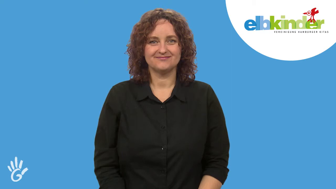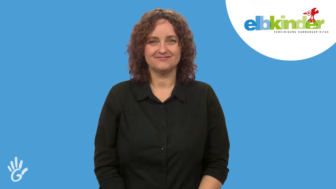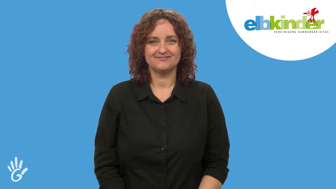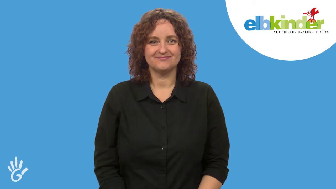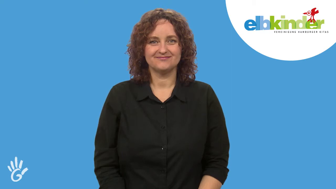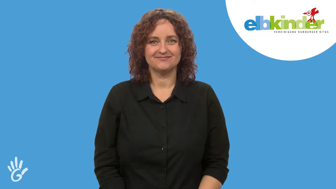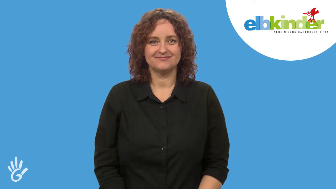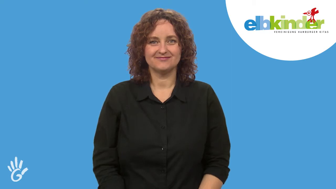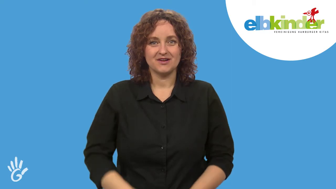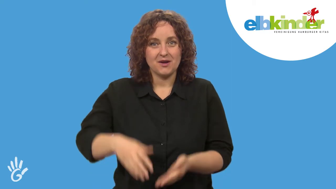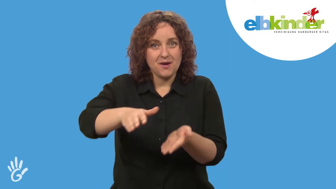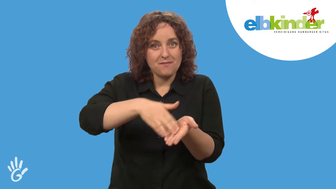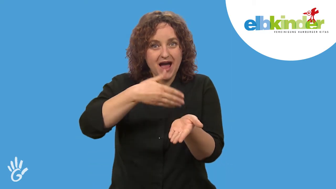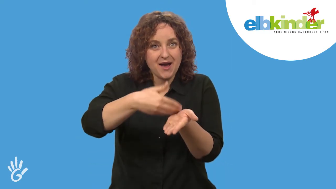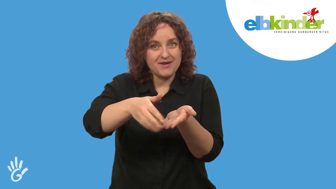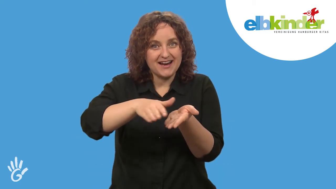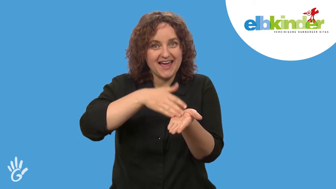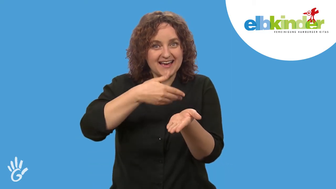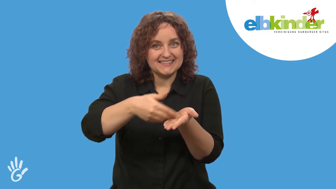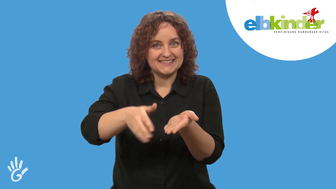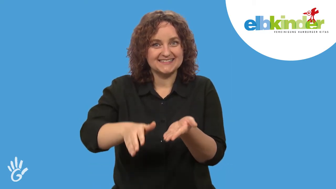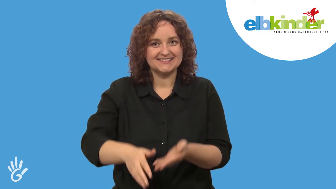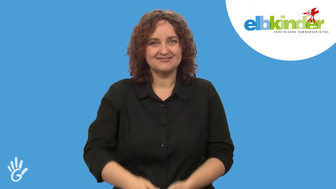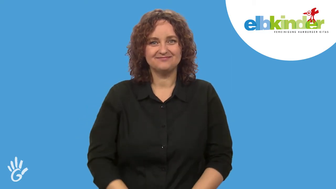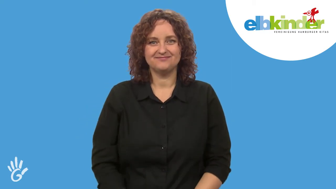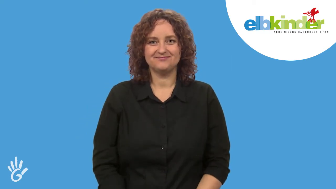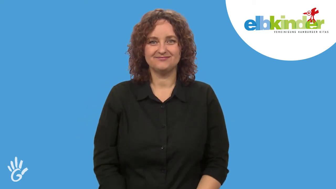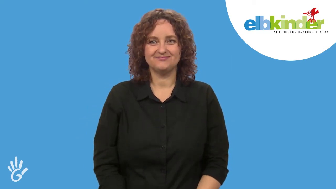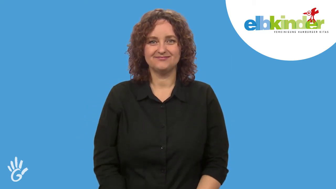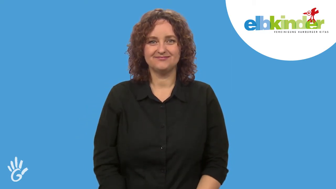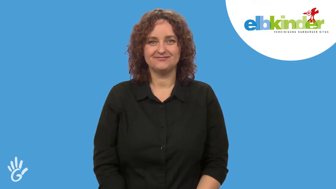Marmelade